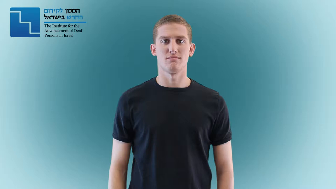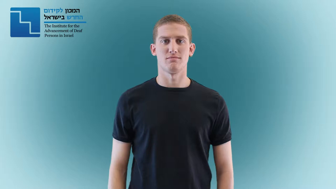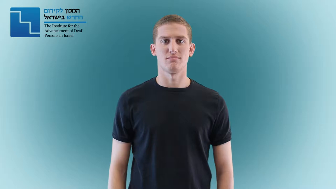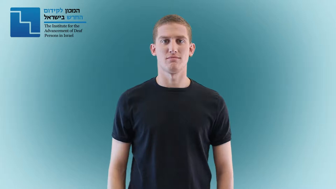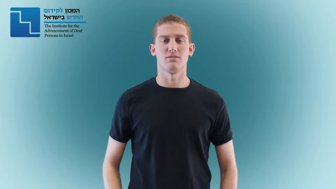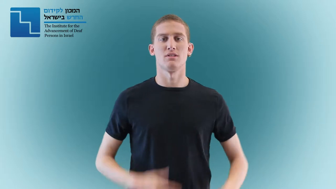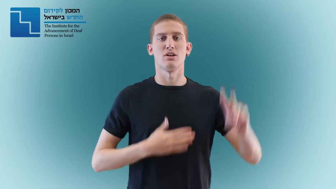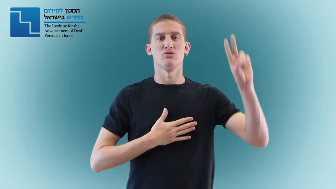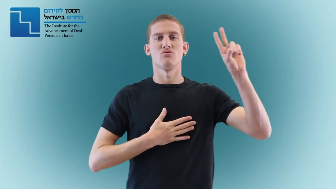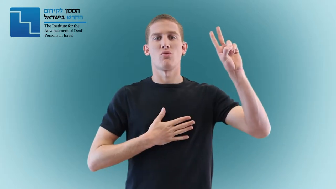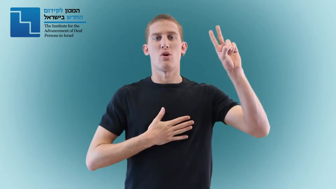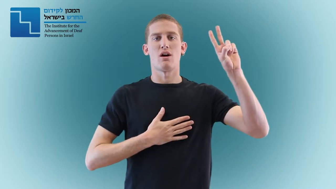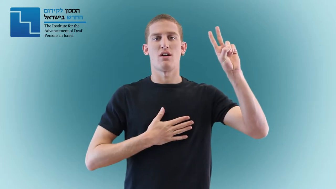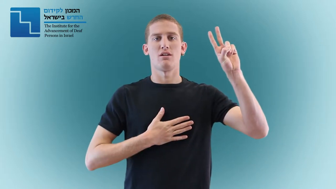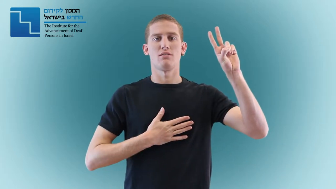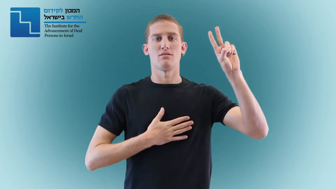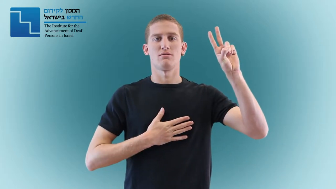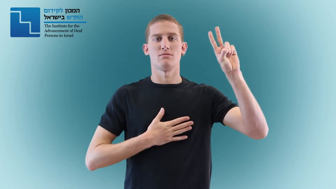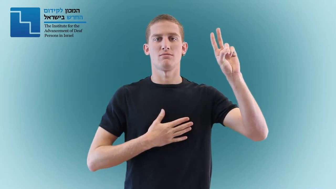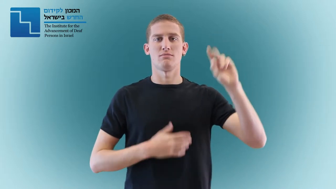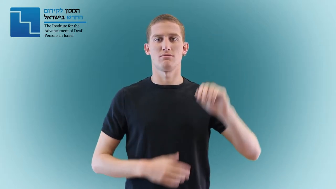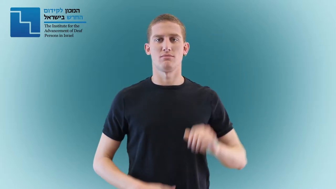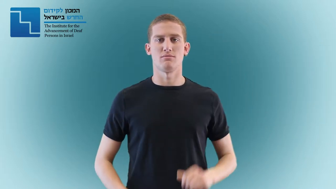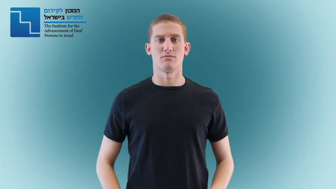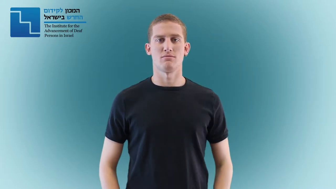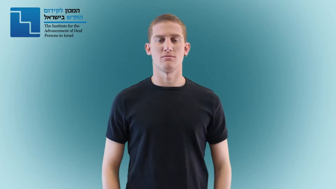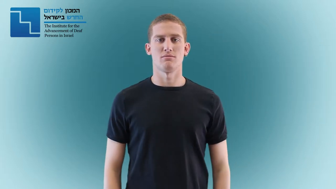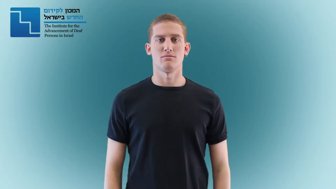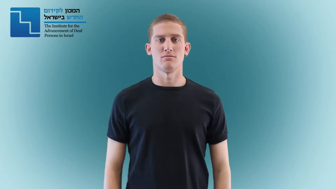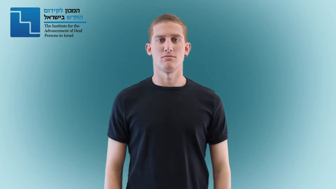שבועה